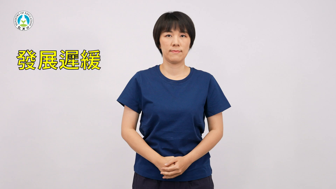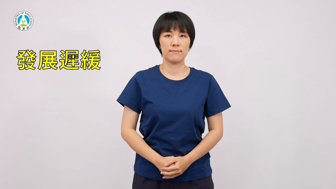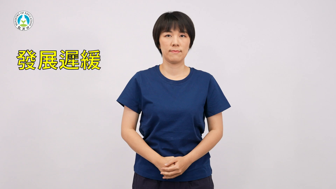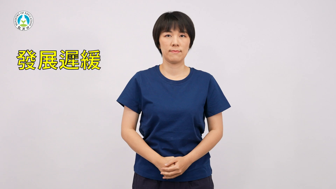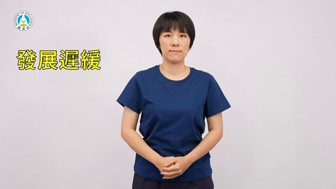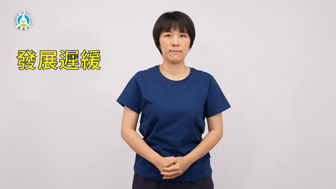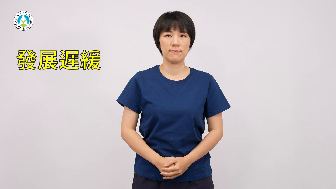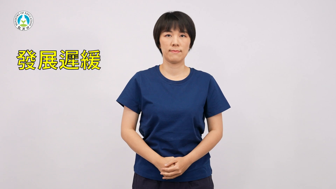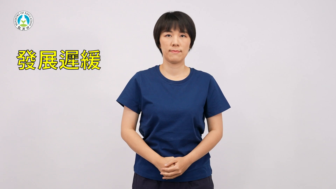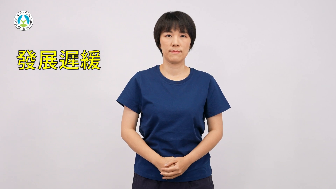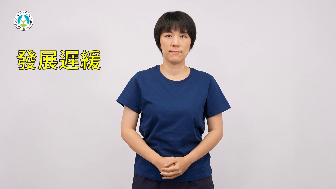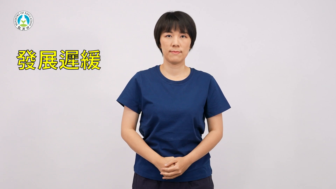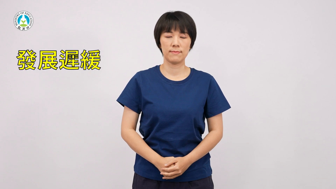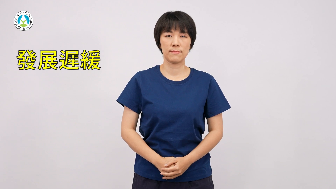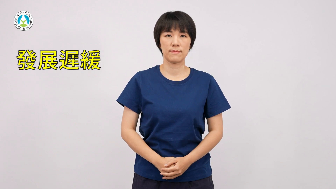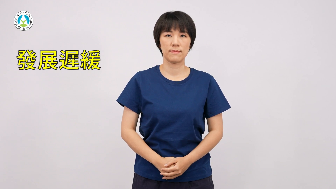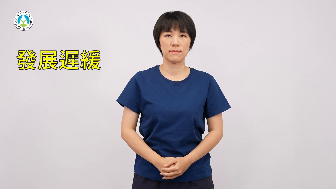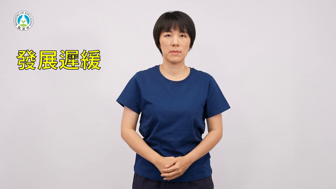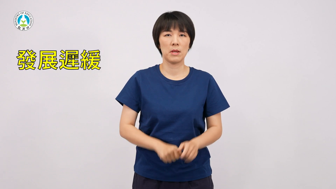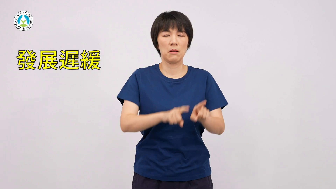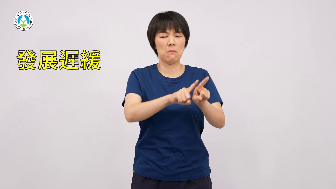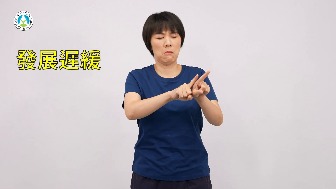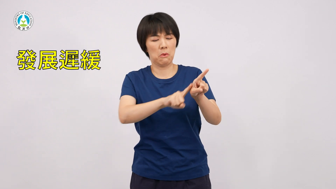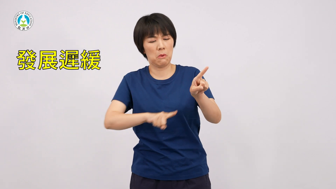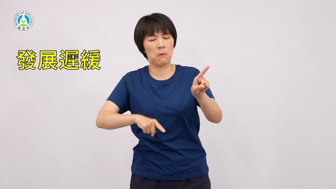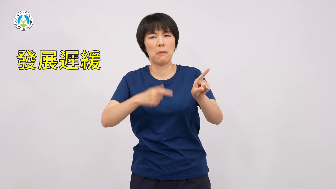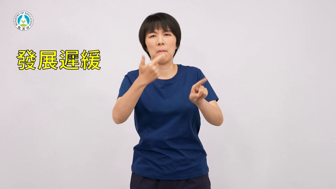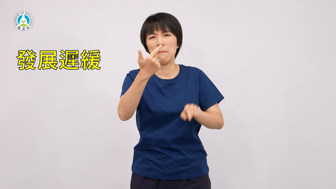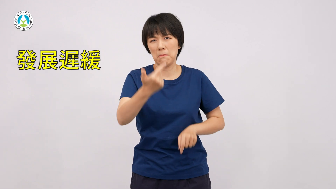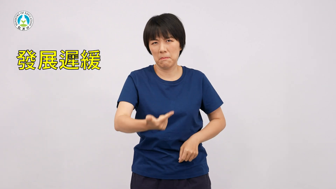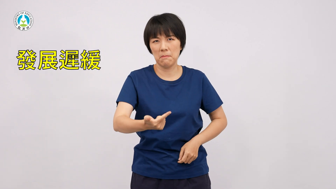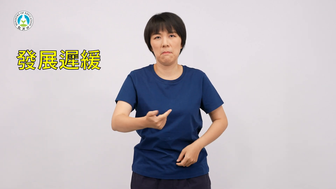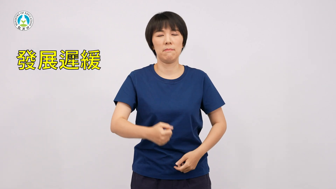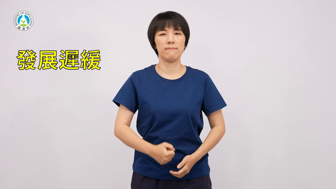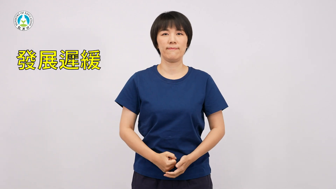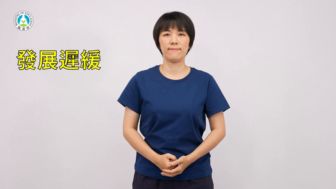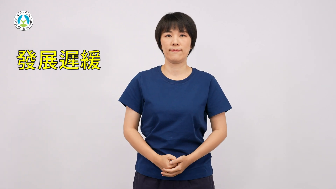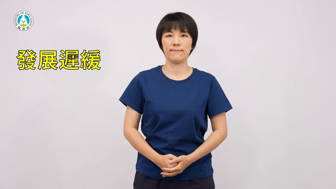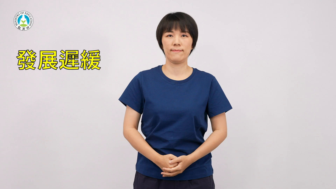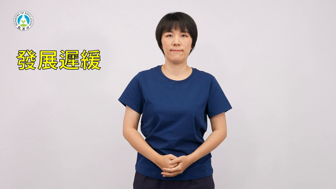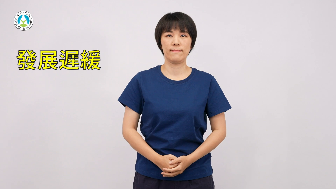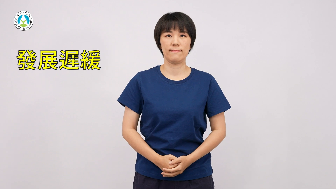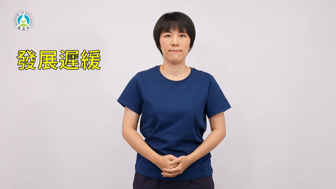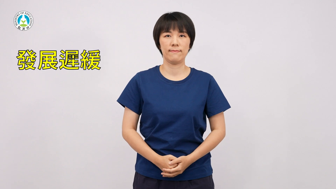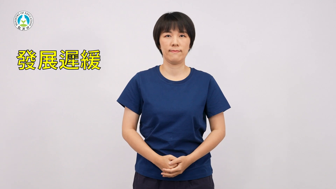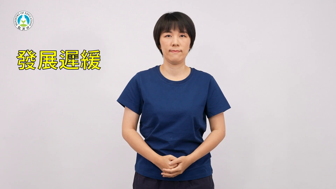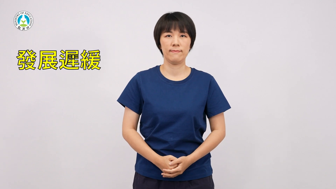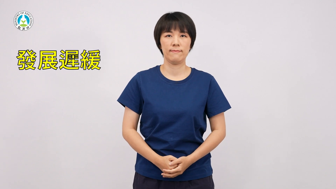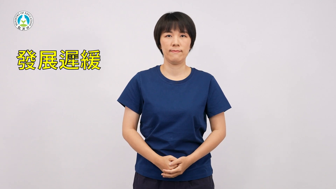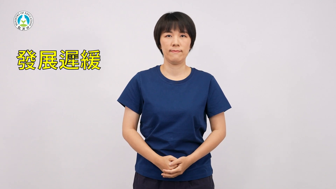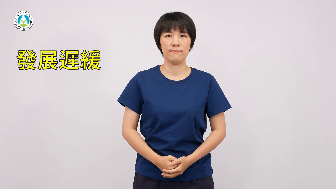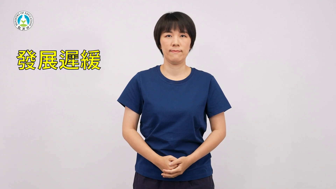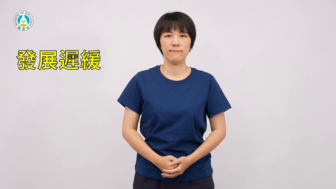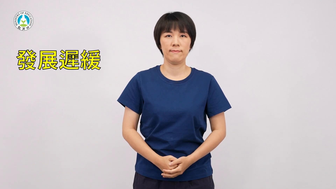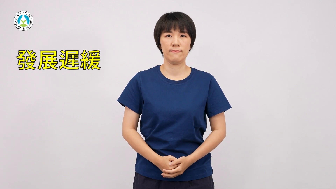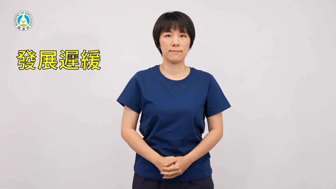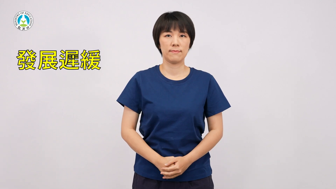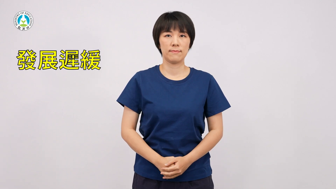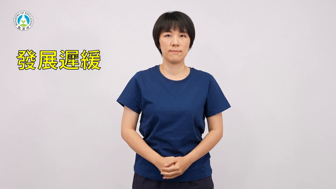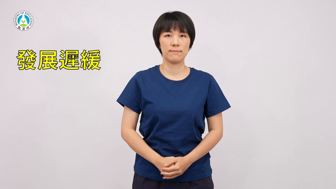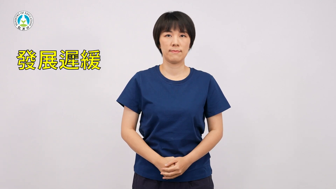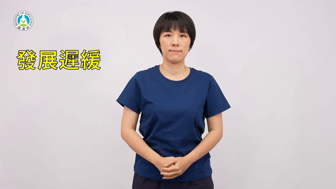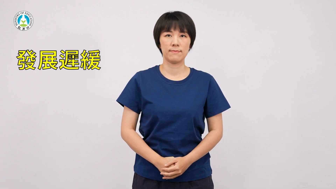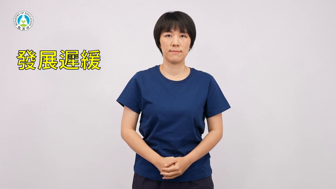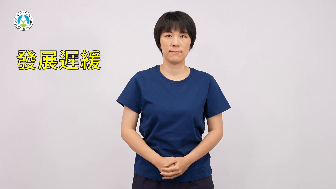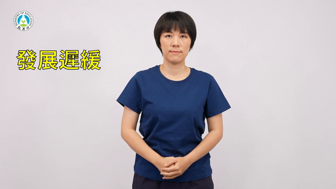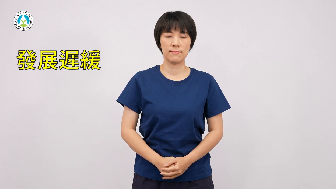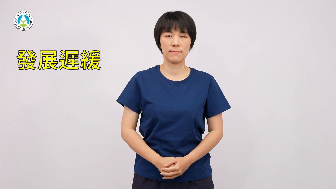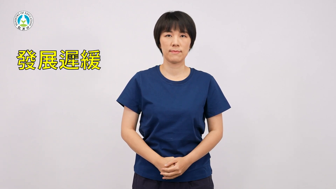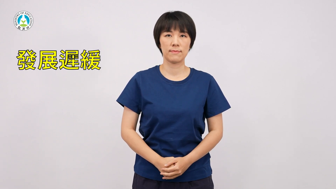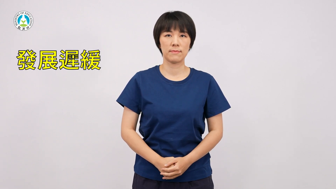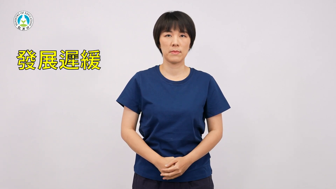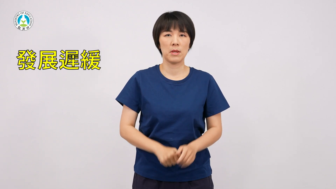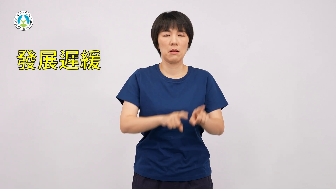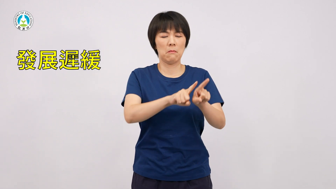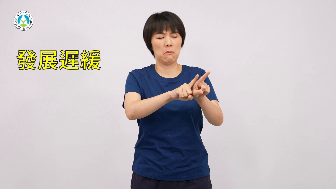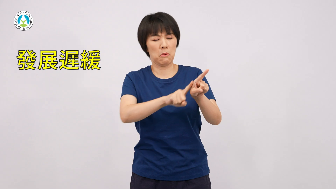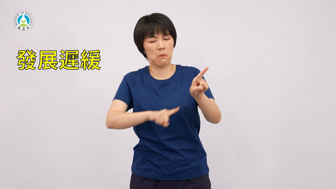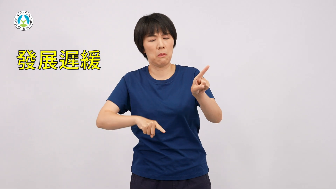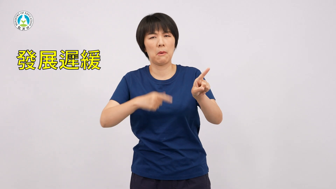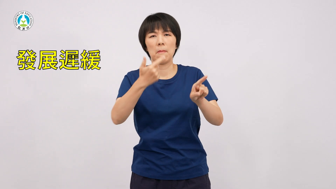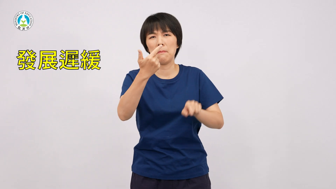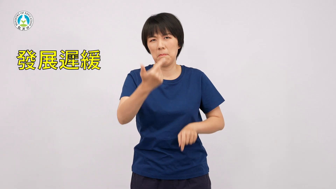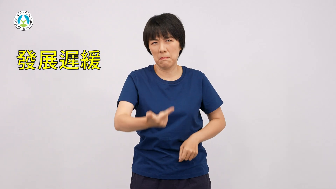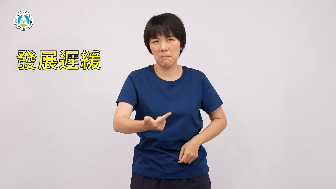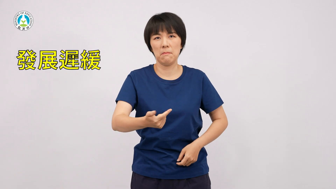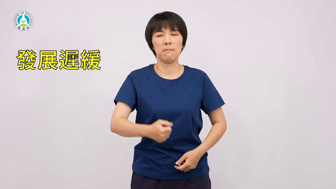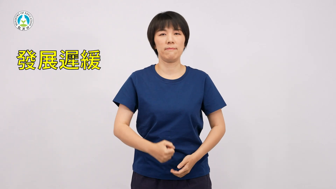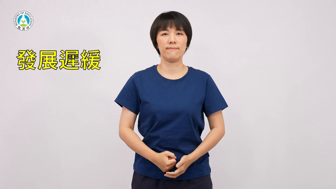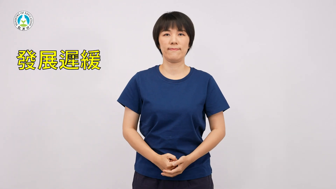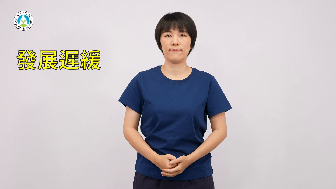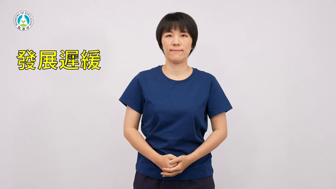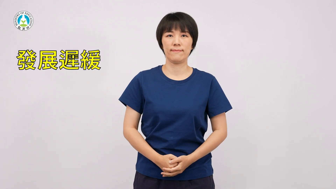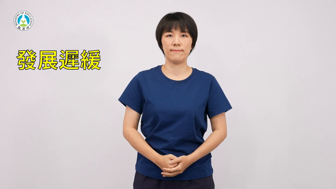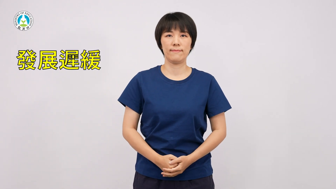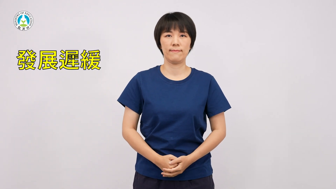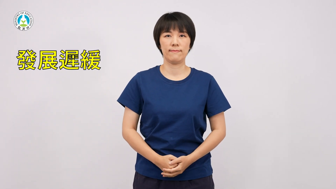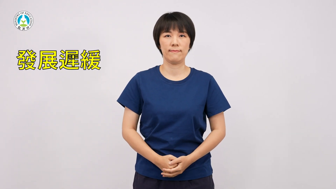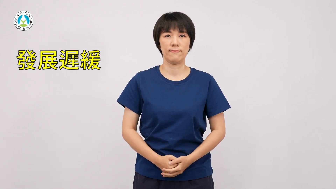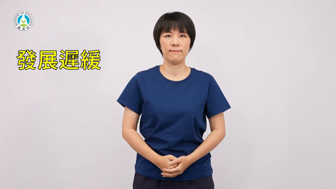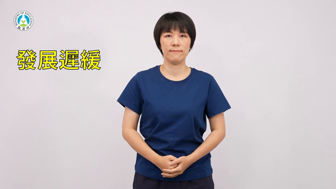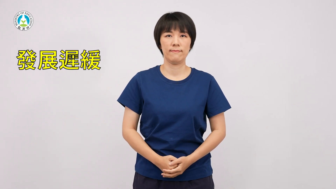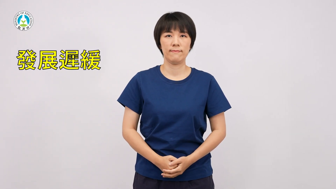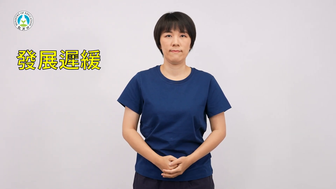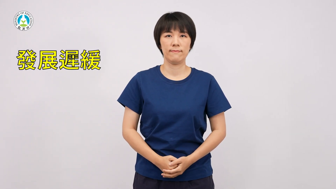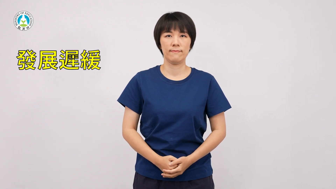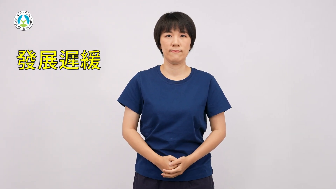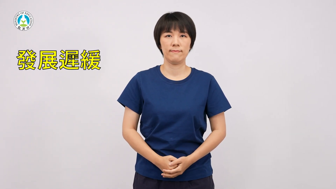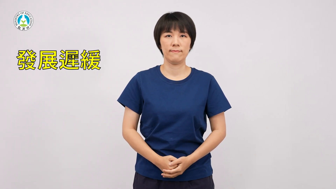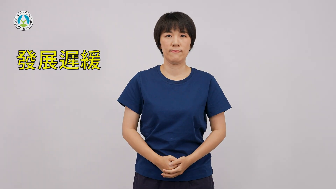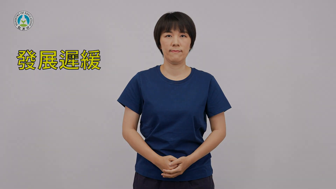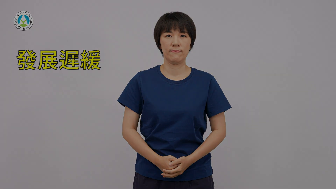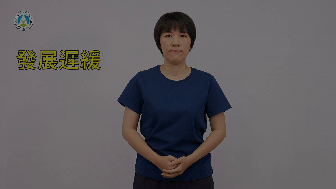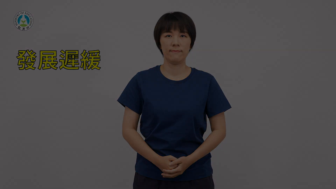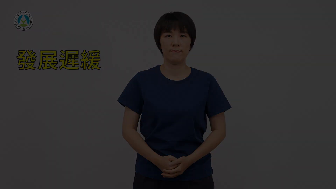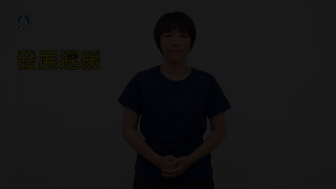發展遲緩